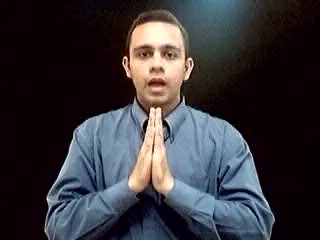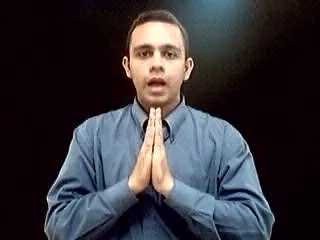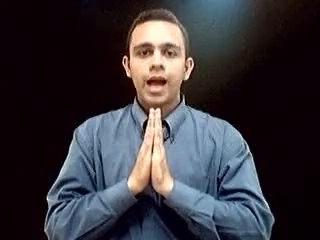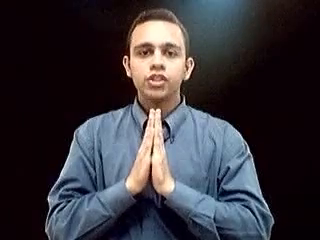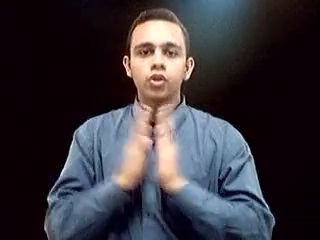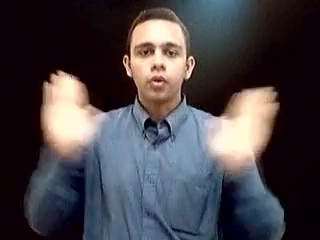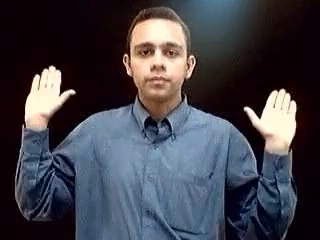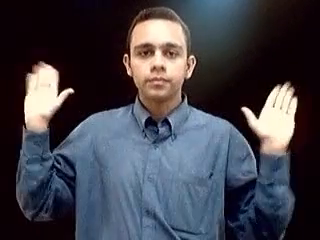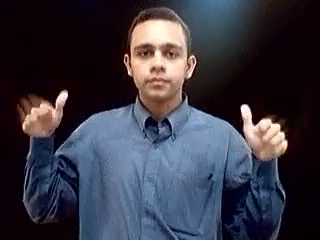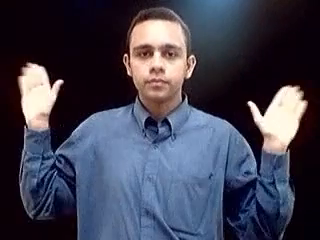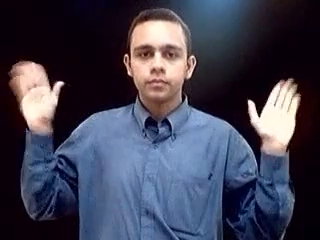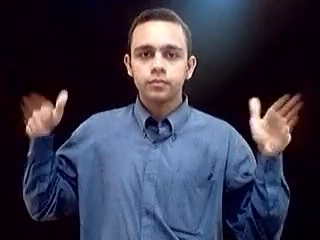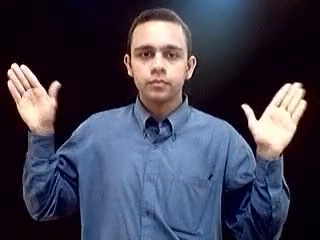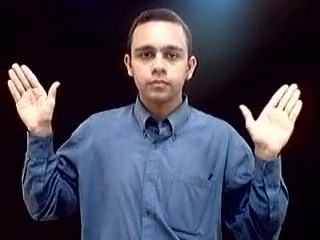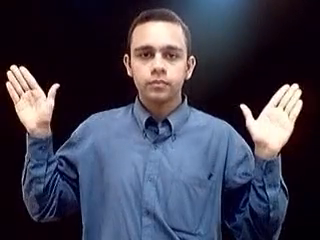anjo